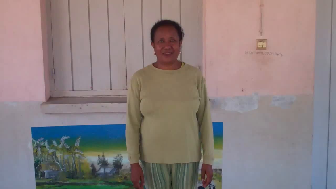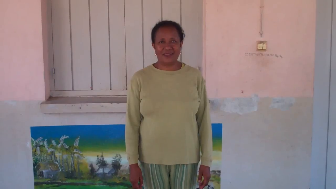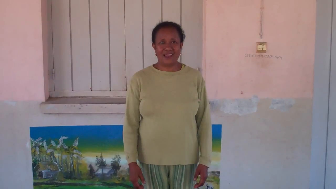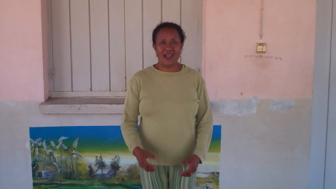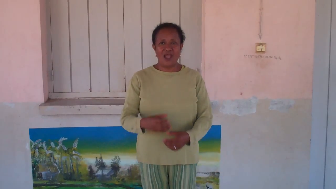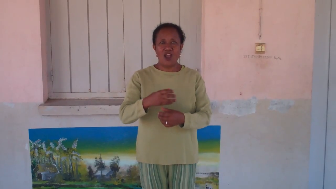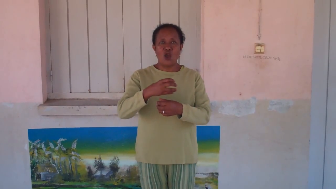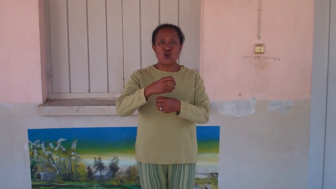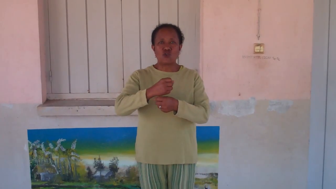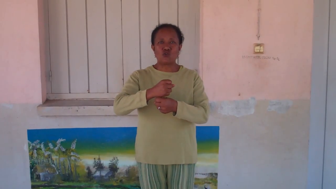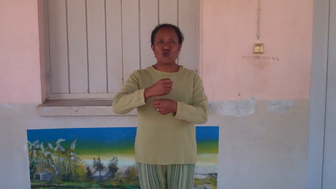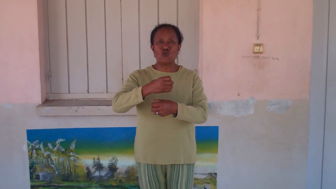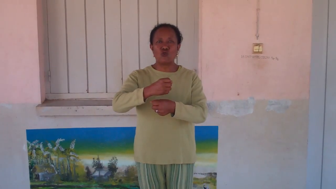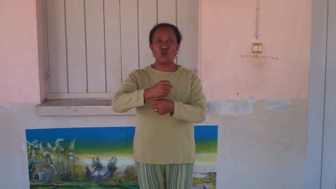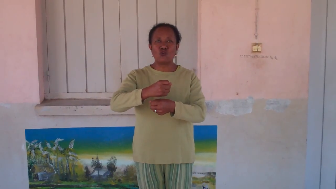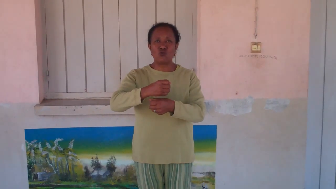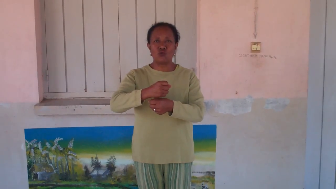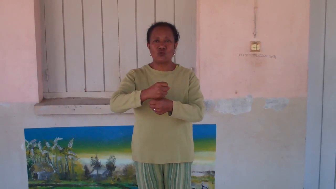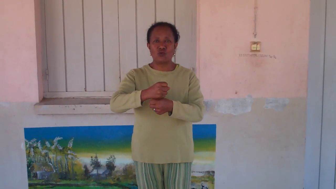ronono